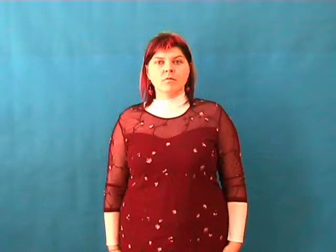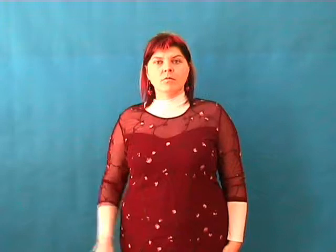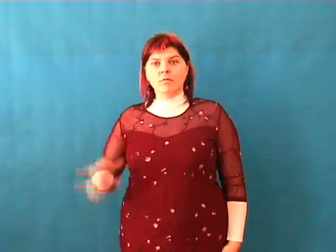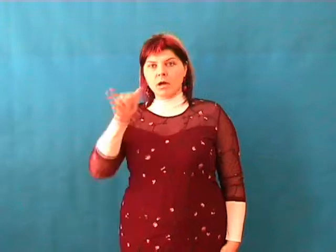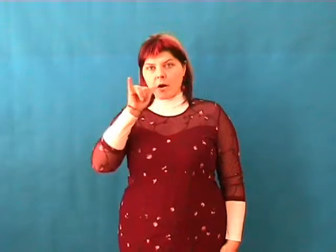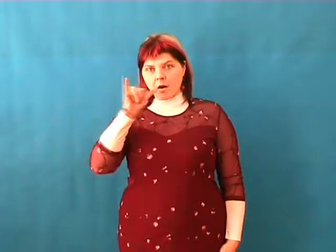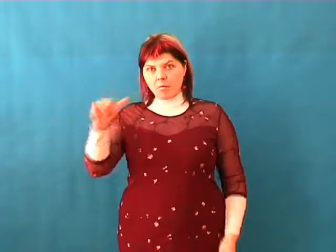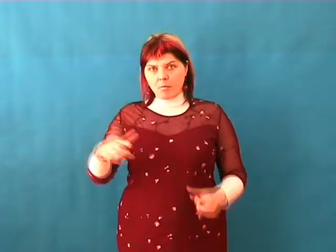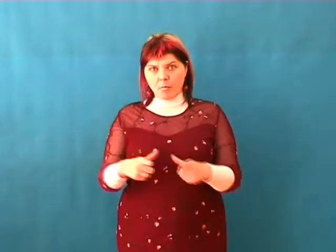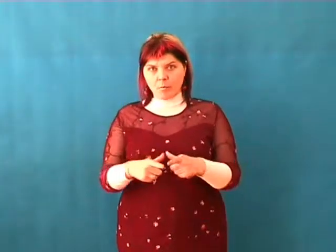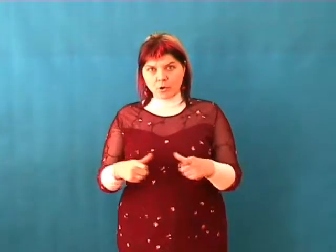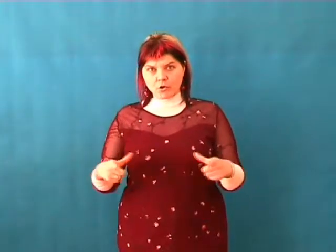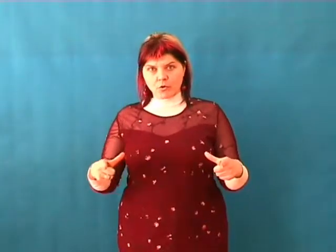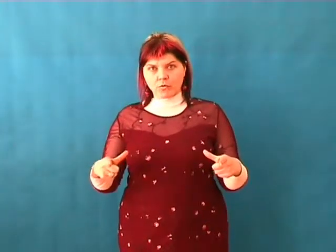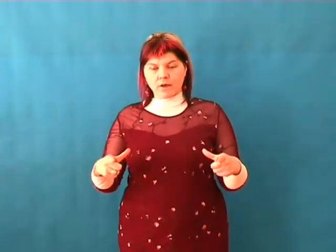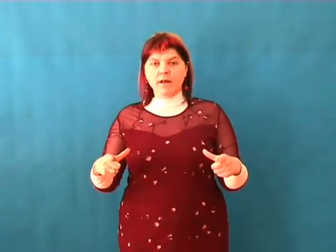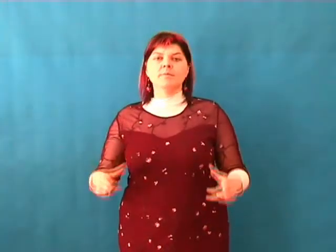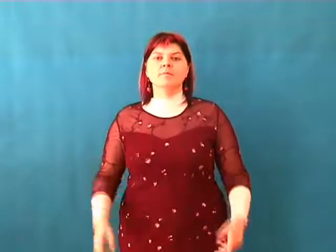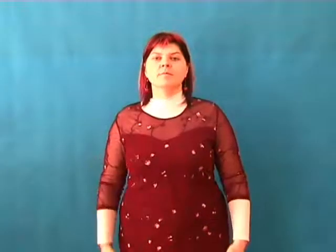pocztówka